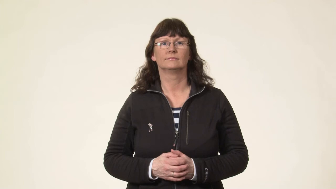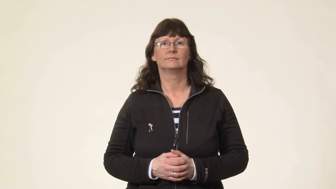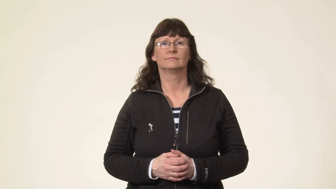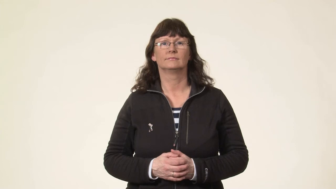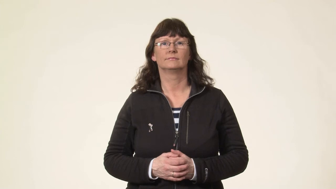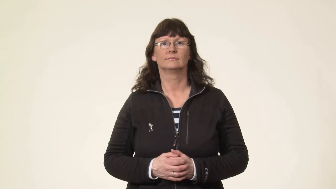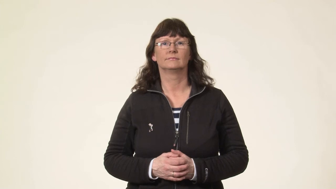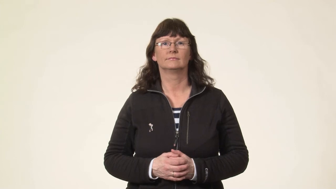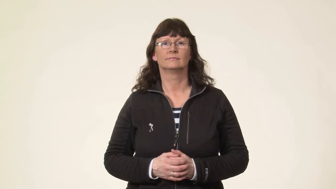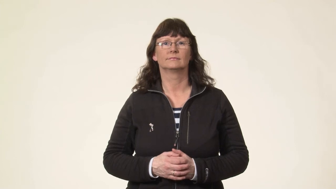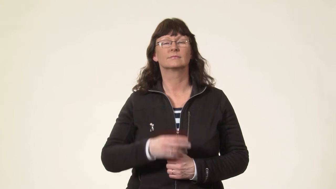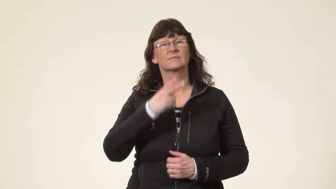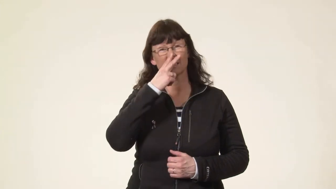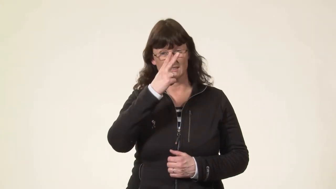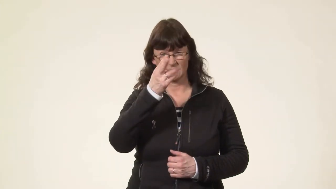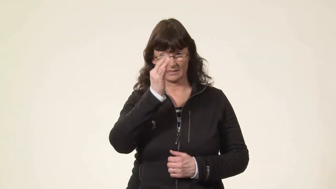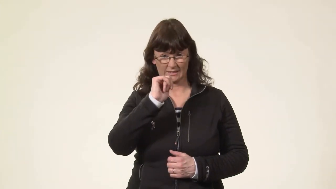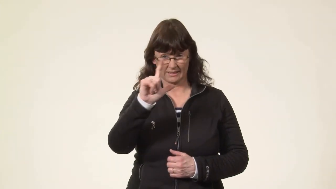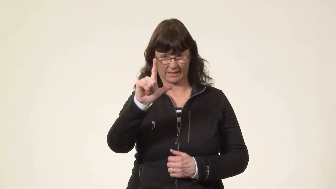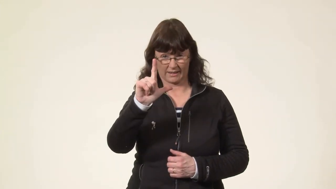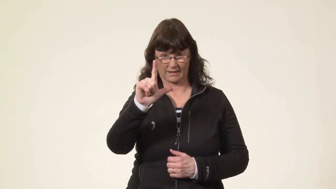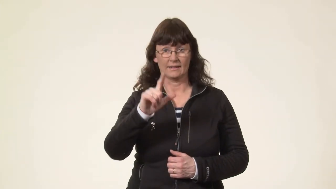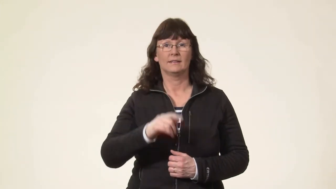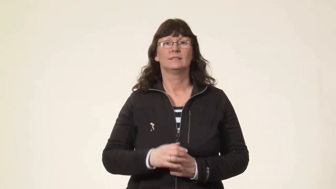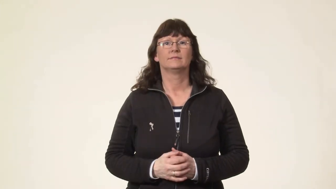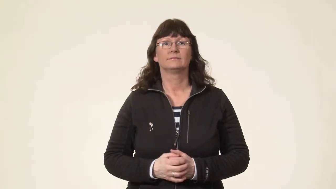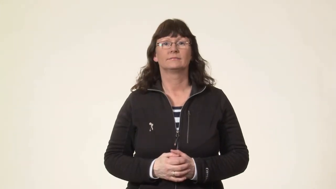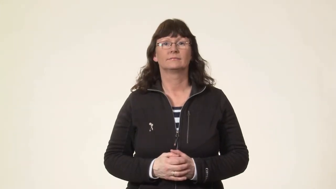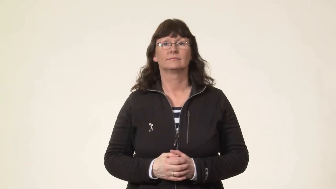Sjá til